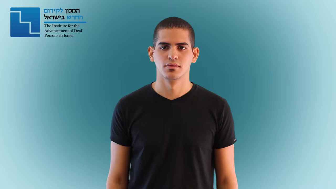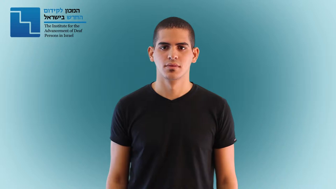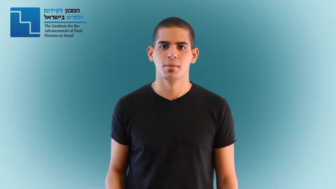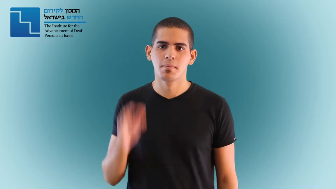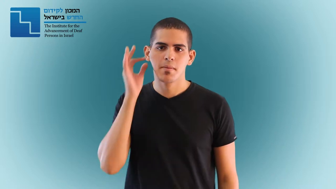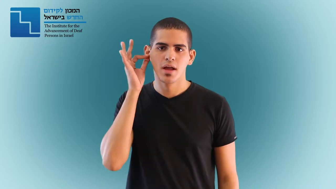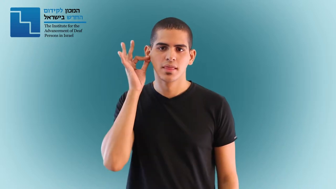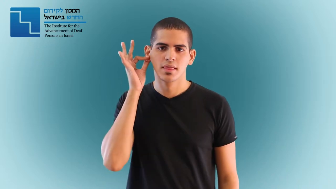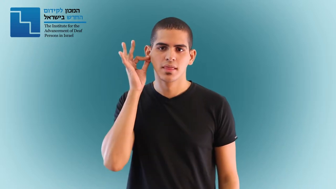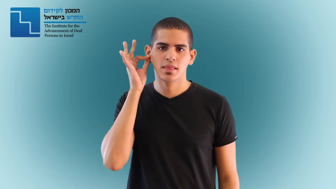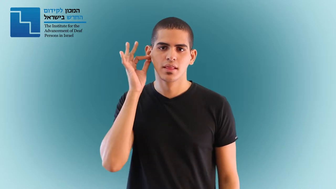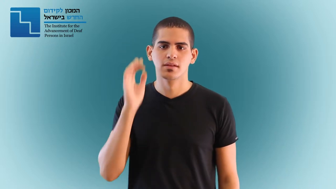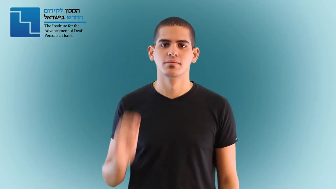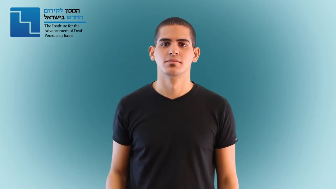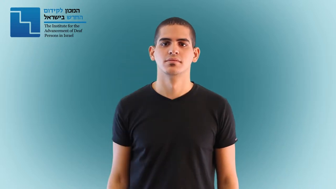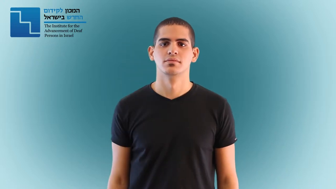בת